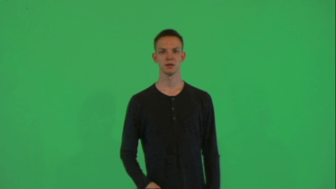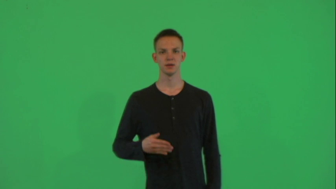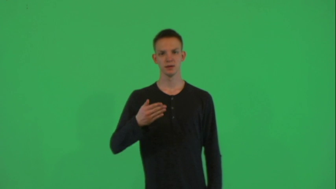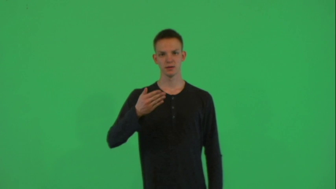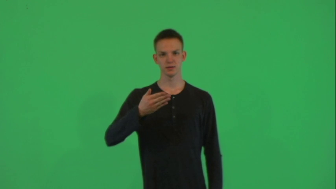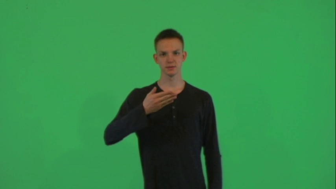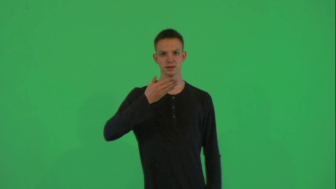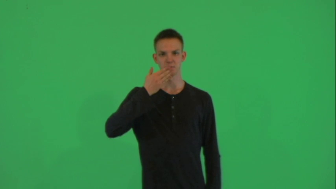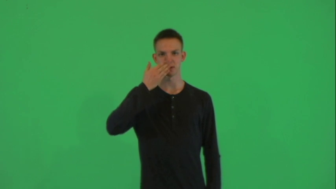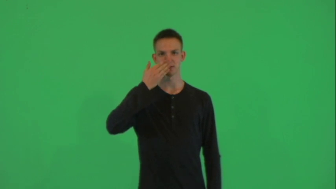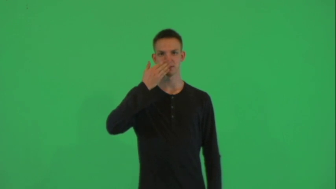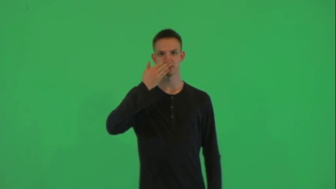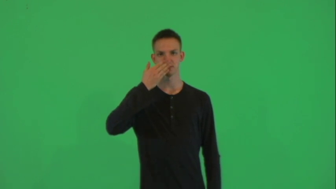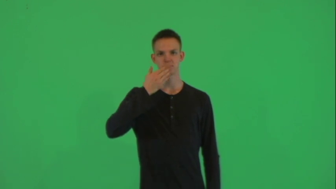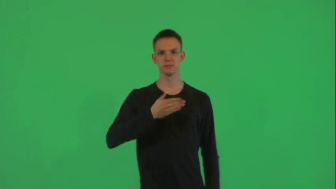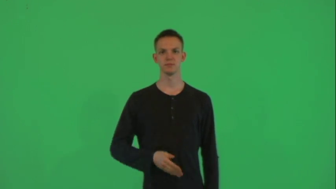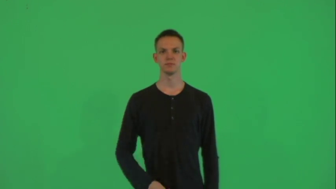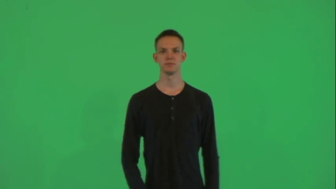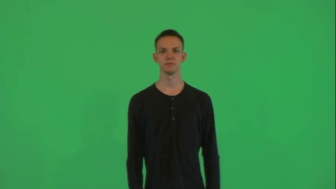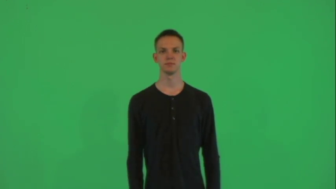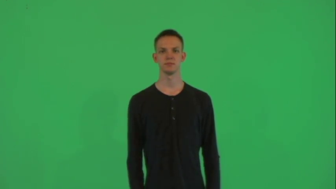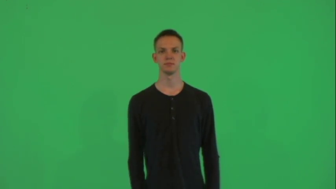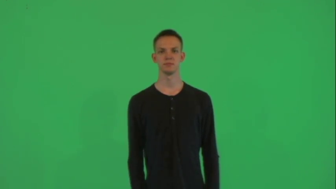zapach